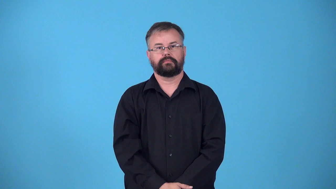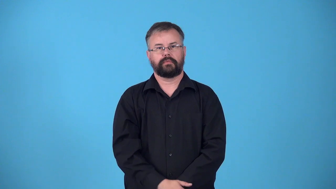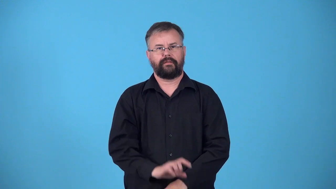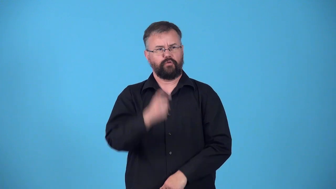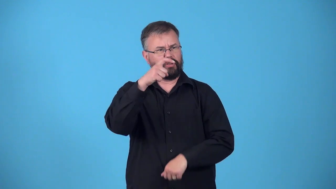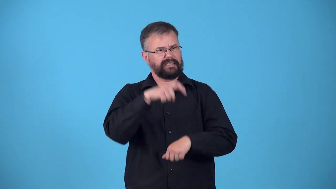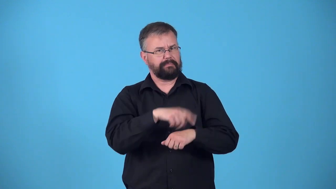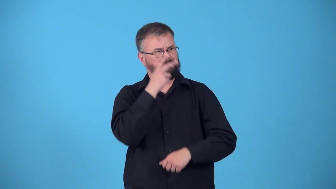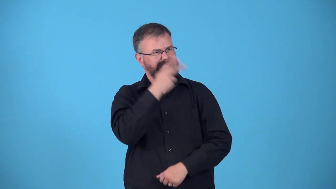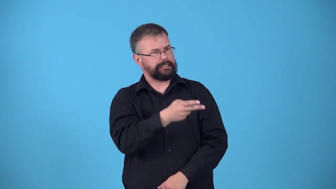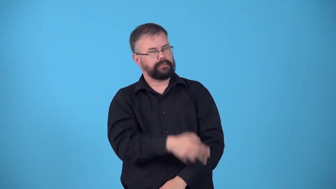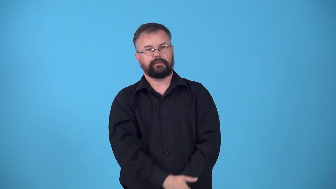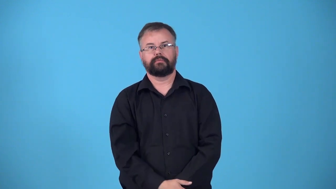prima facie